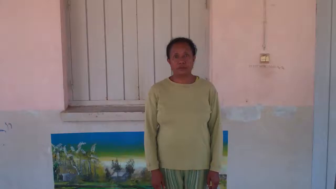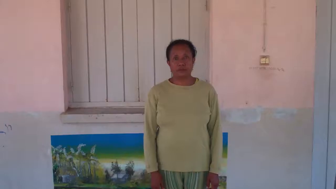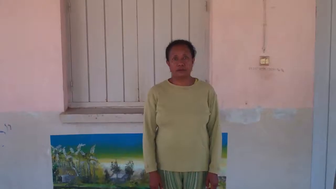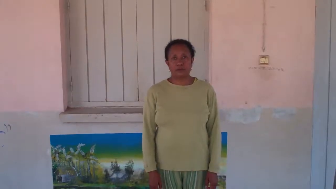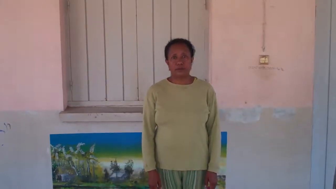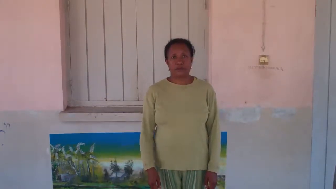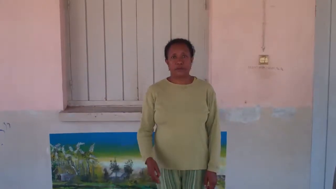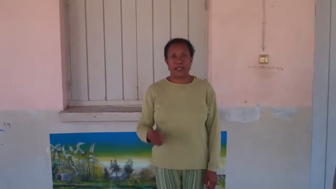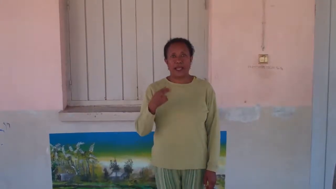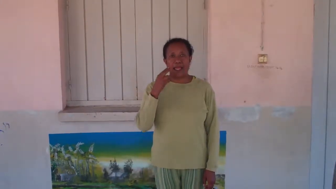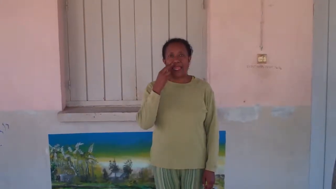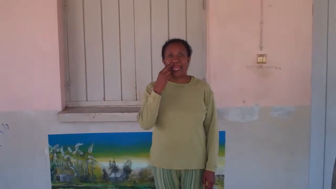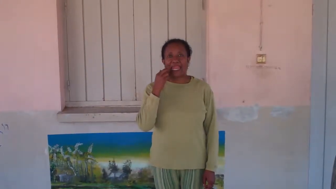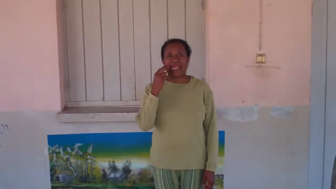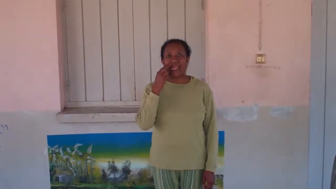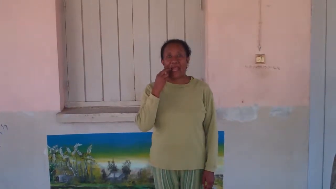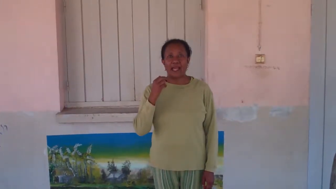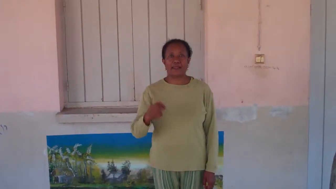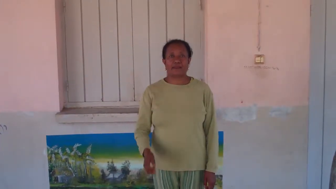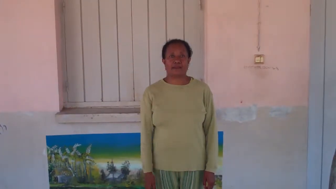lehilahy